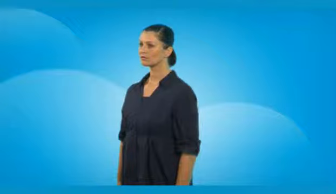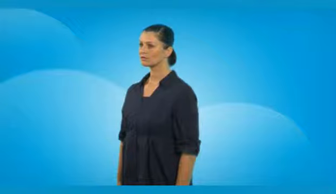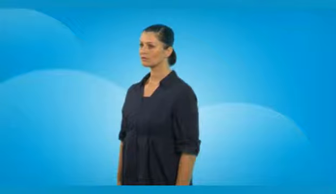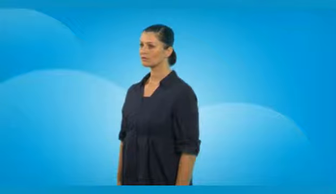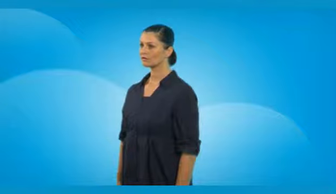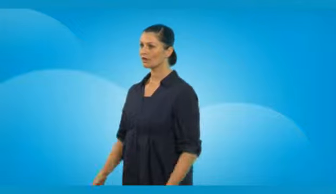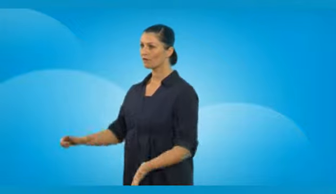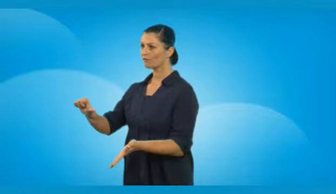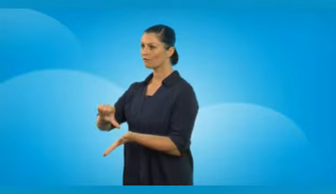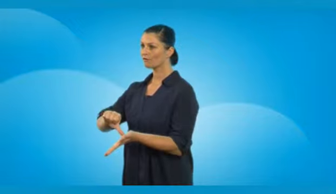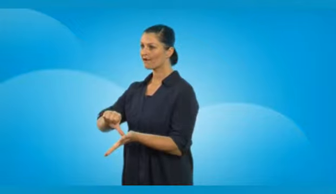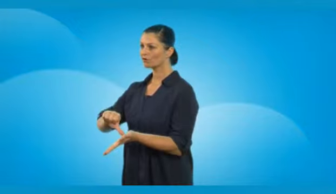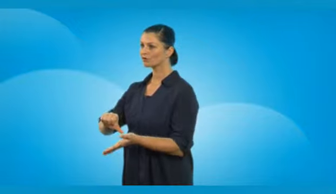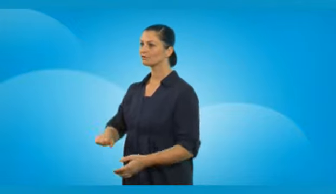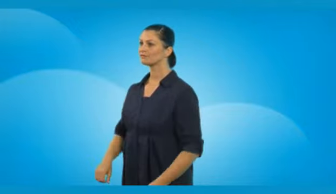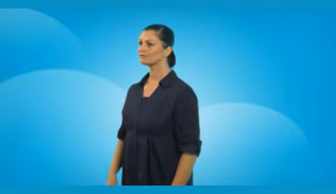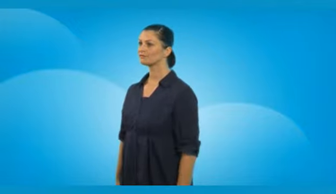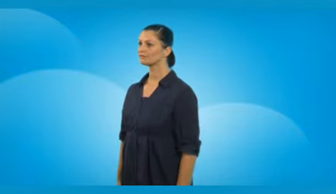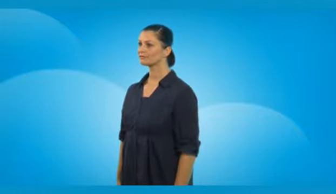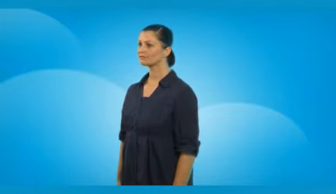Főváros